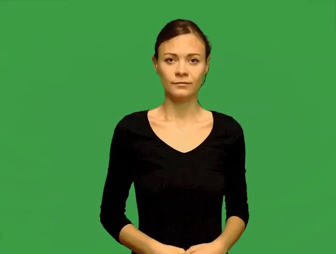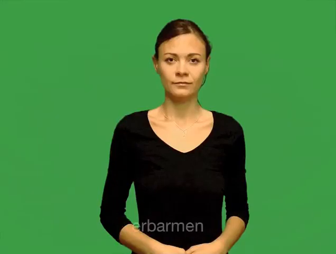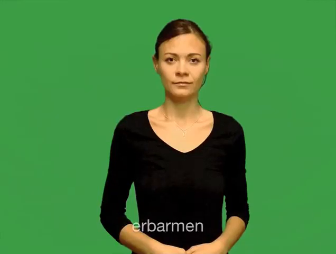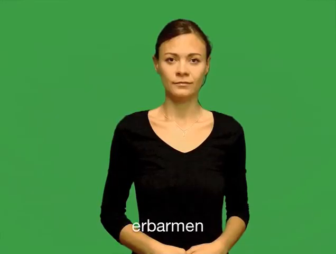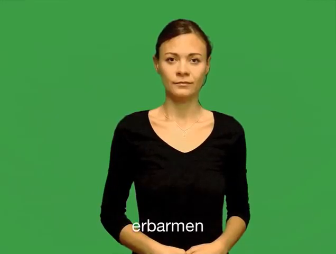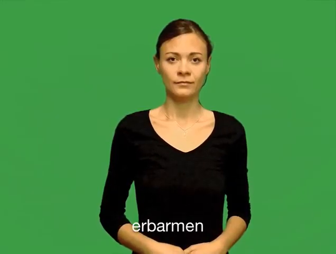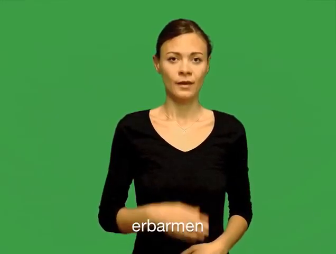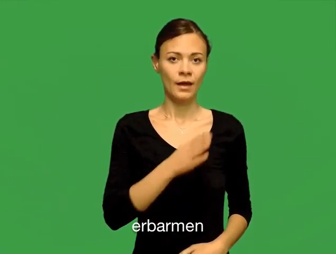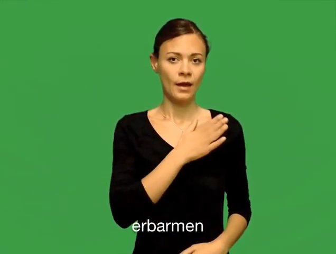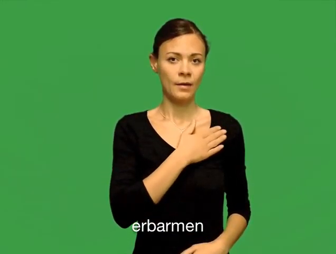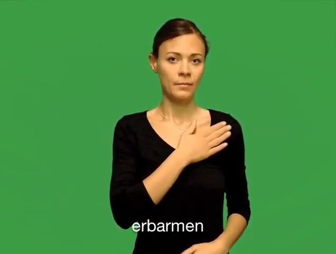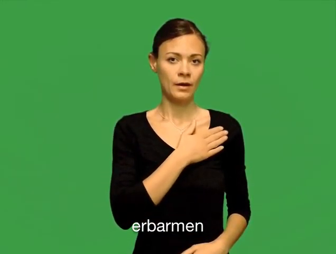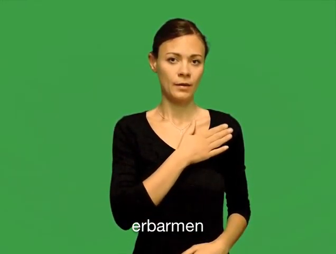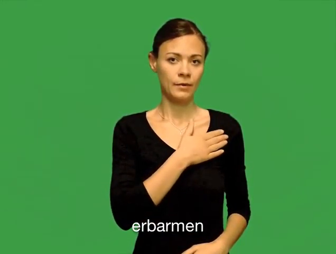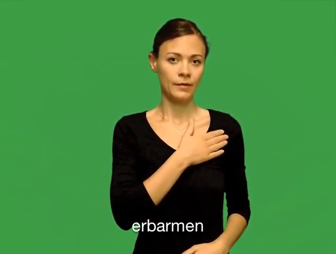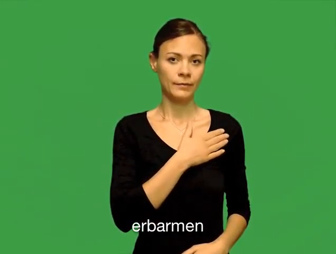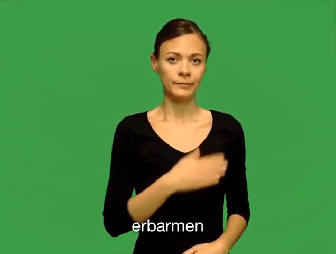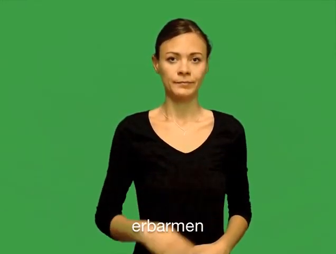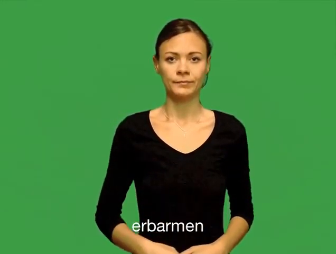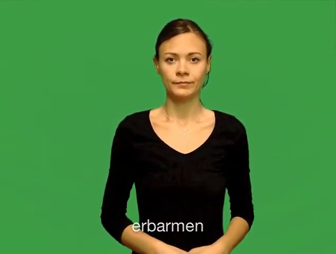Erbarmen